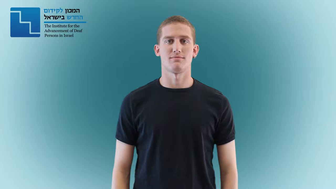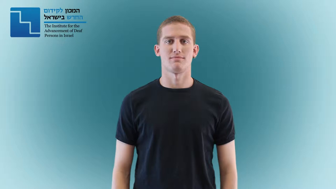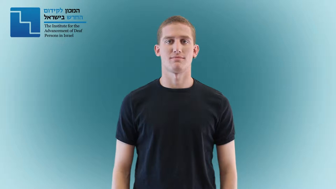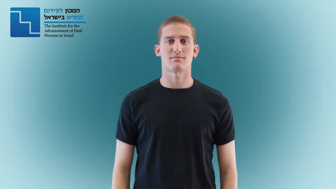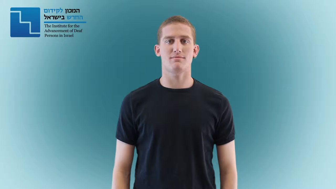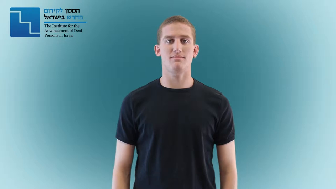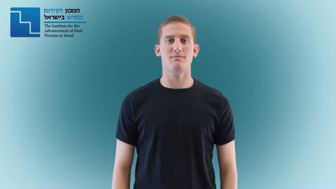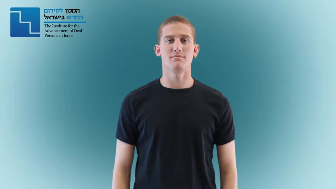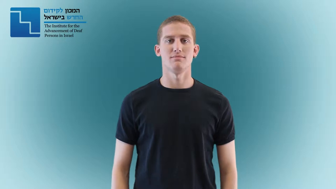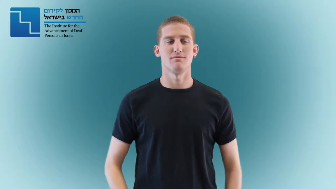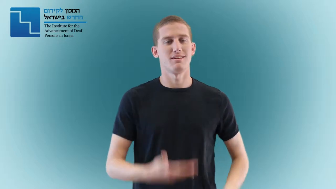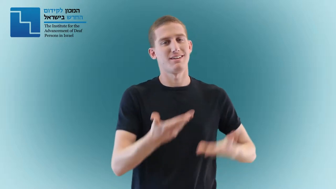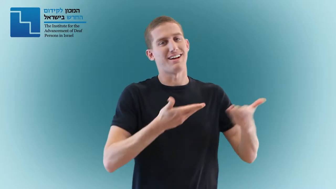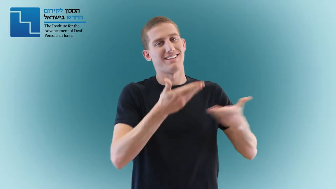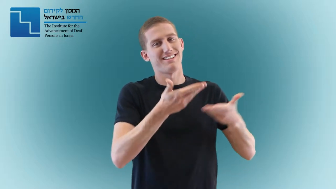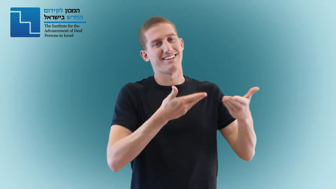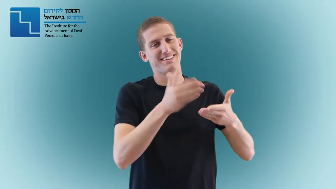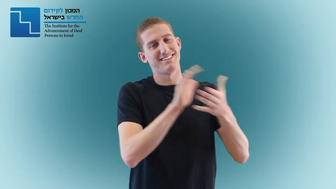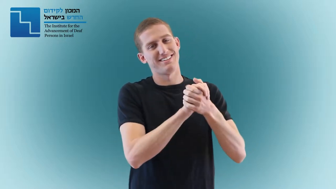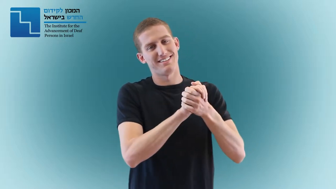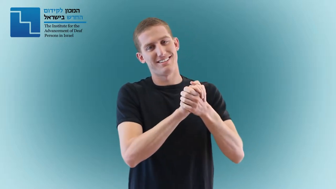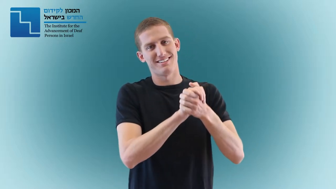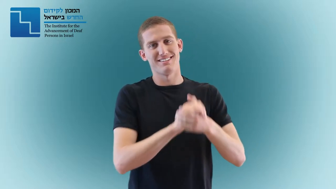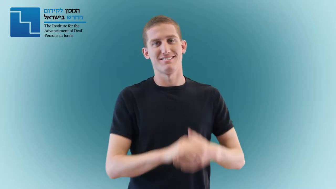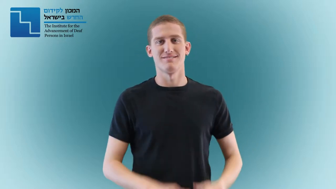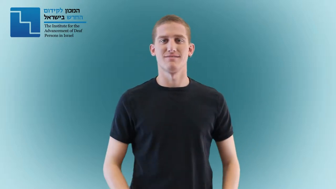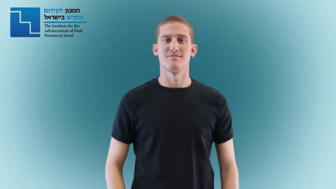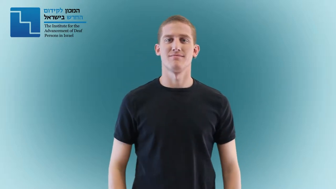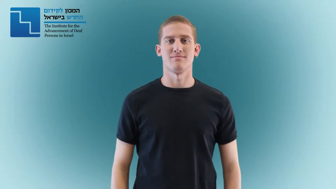ידיד